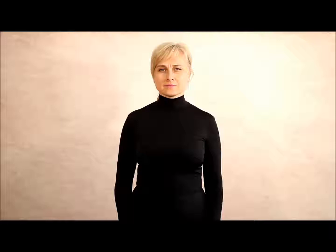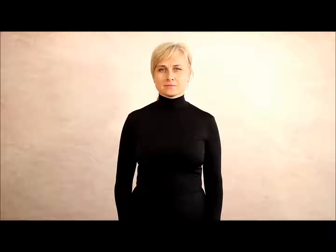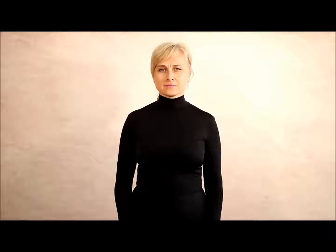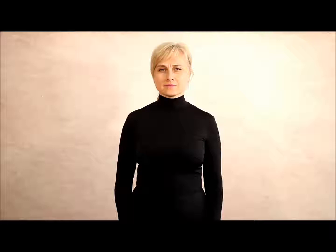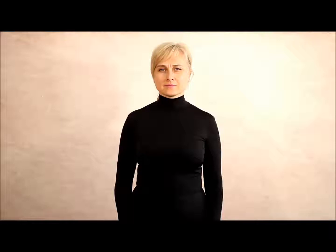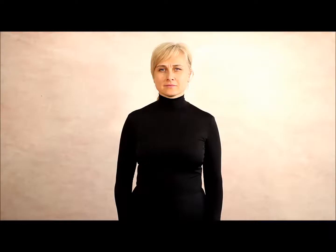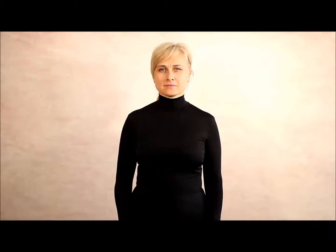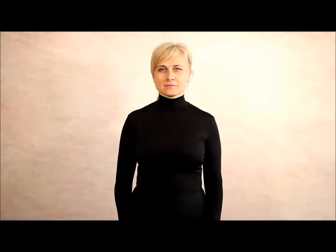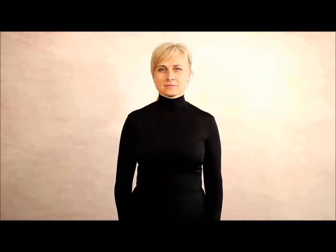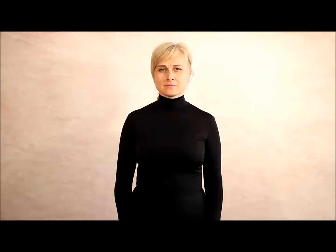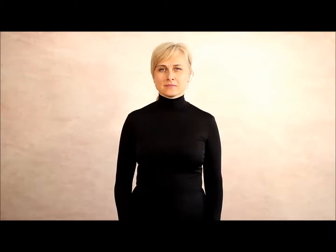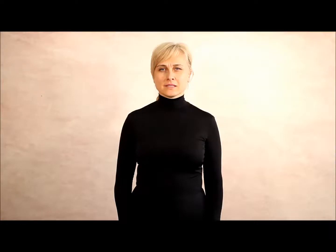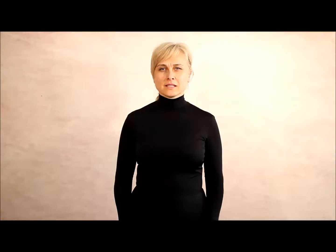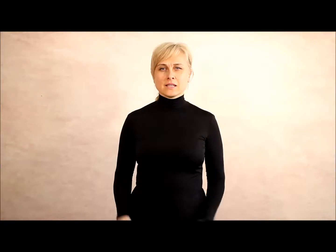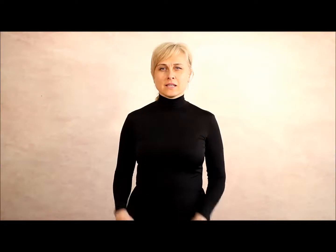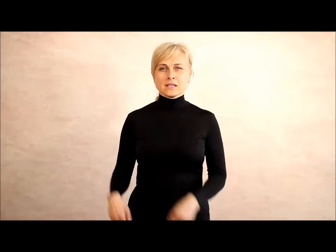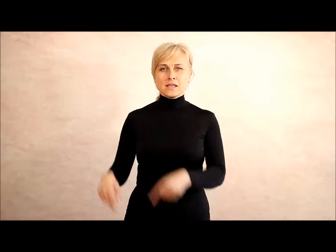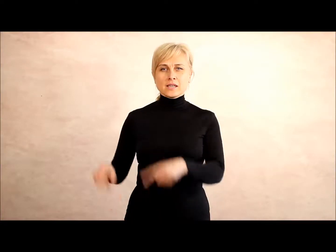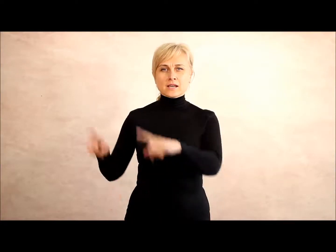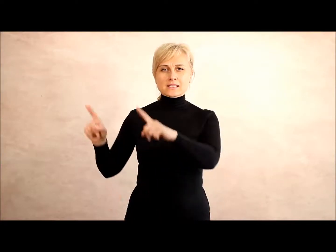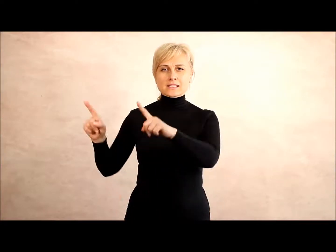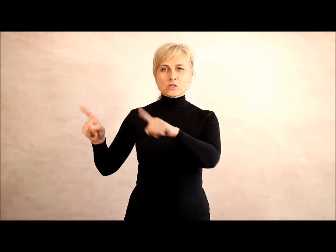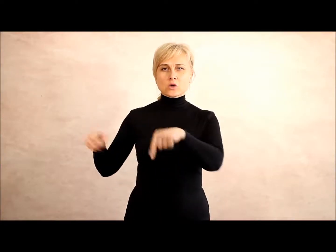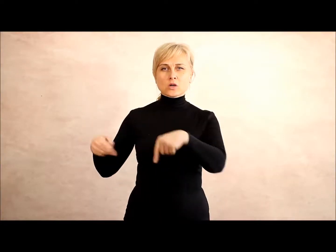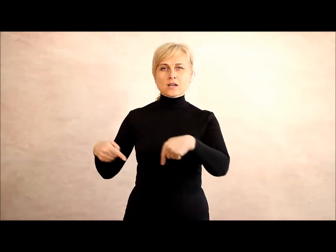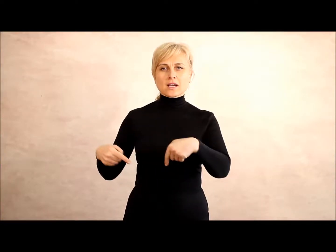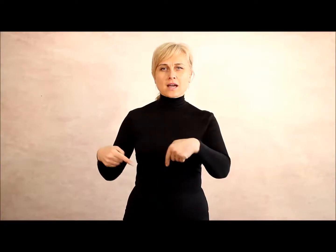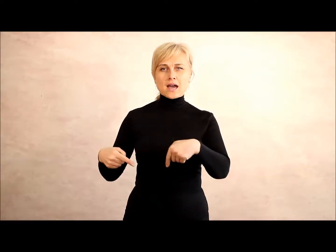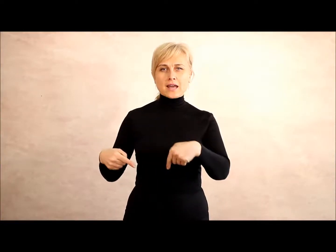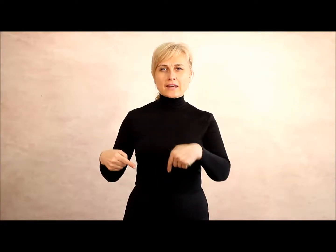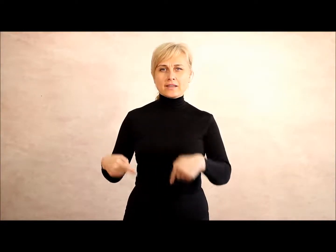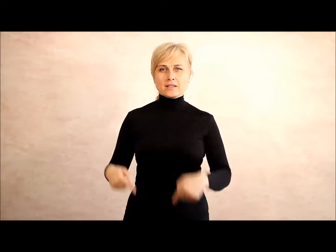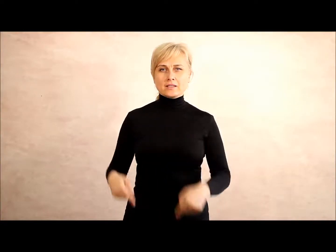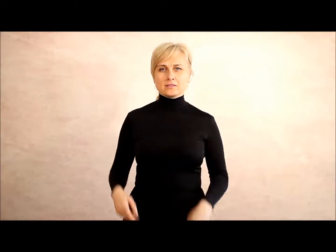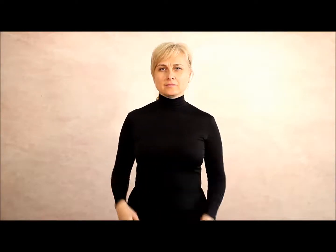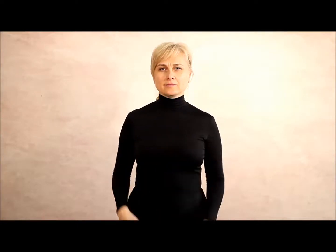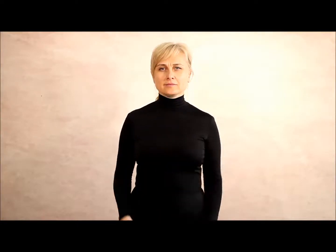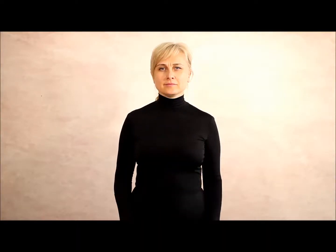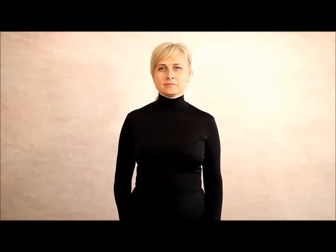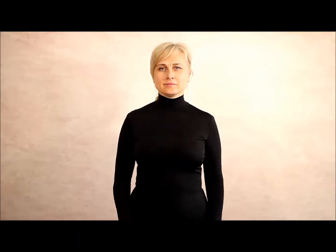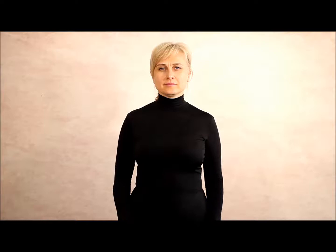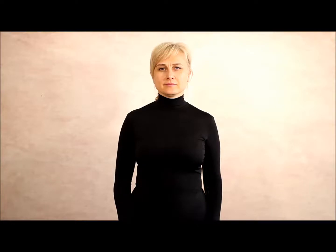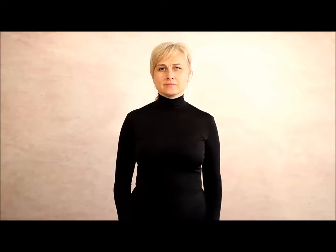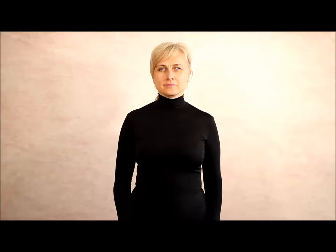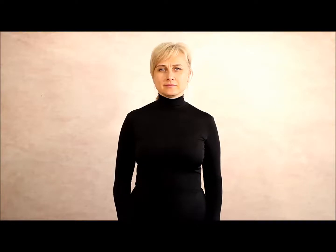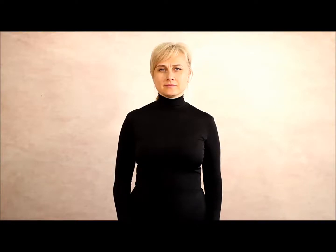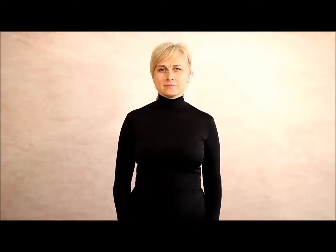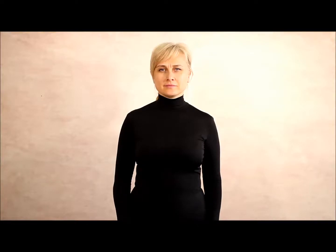Extorcare